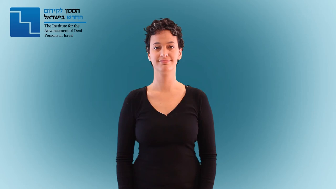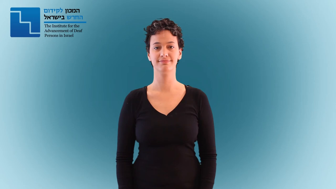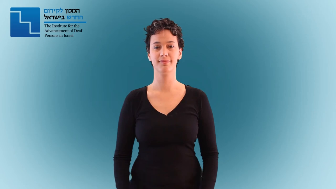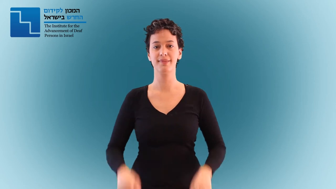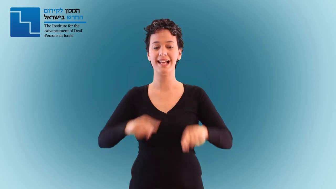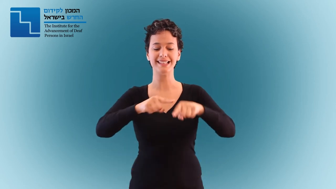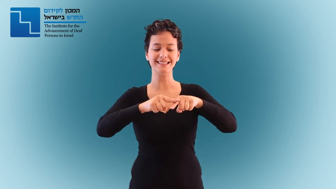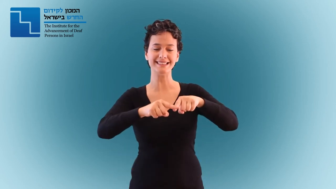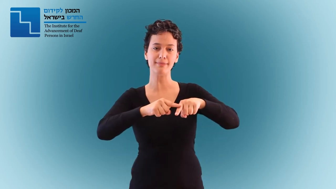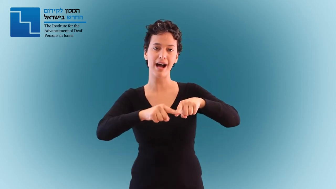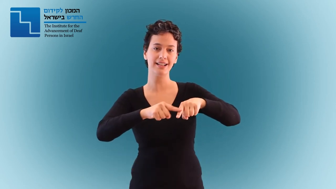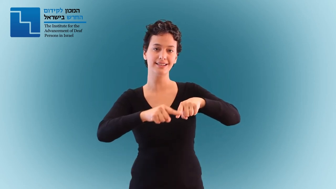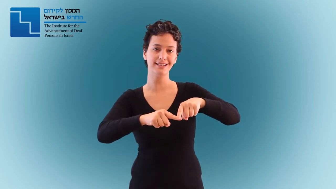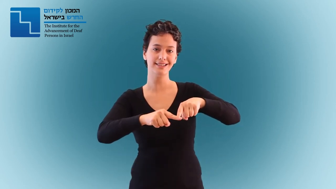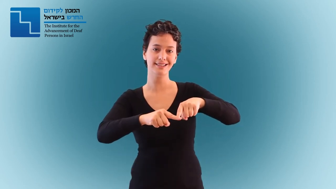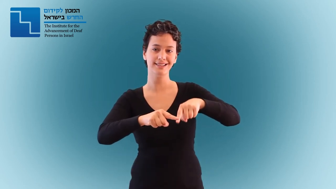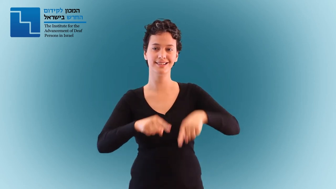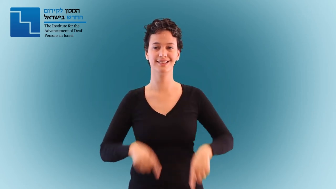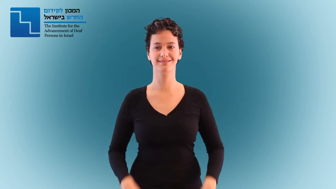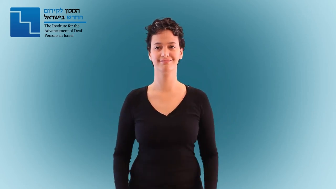סימן